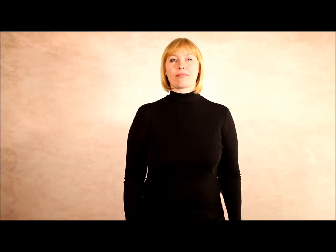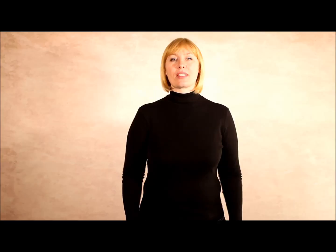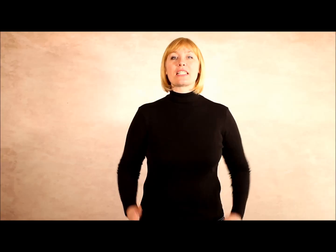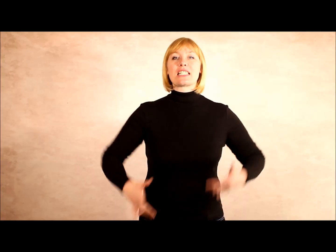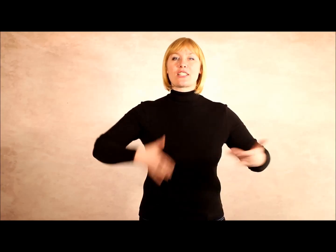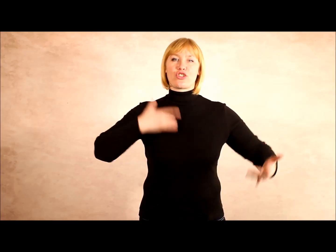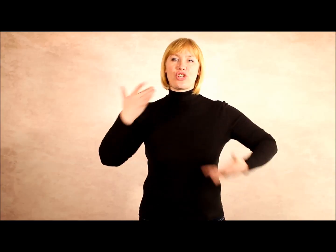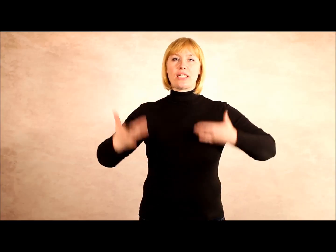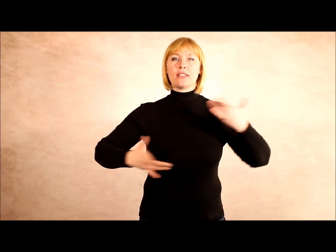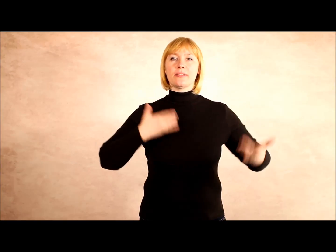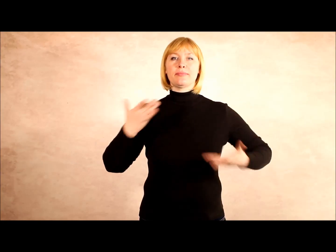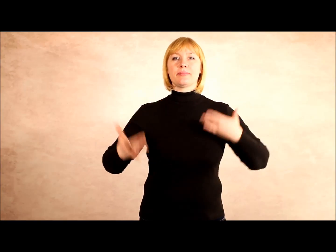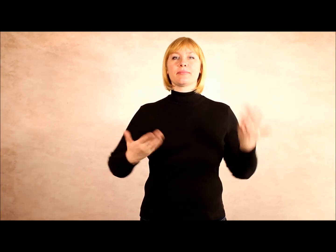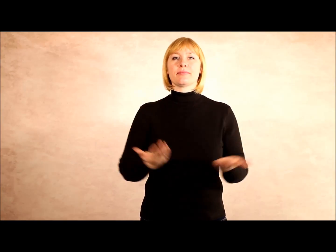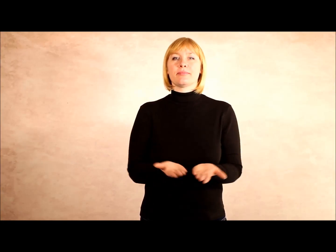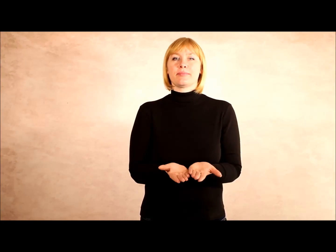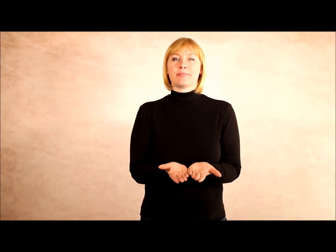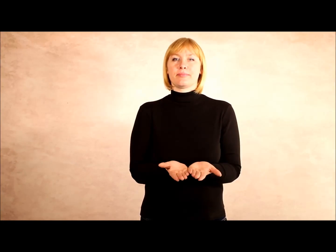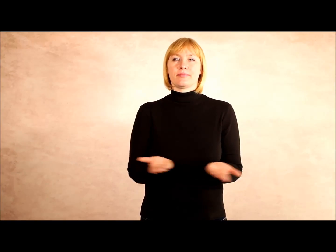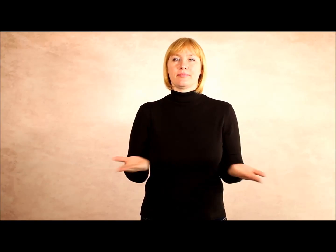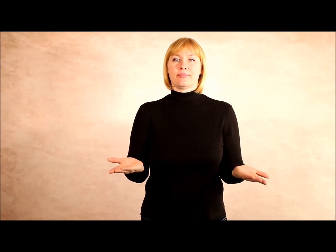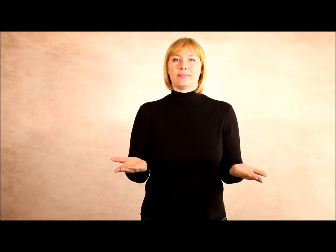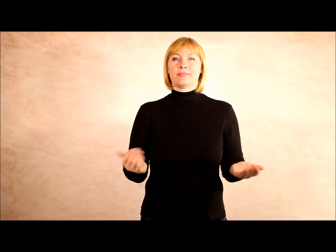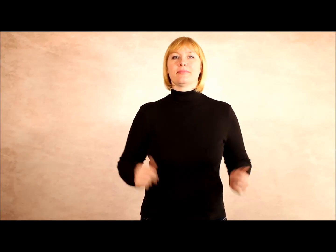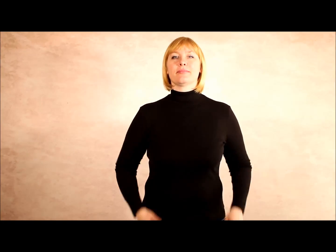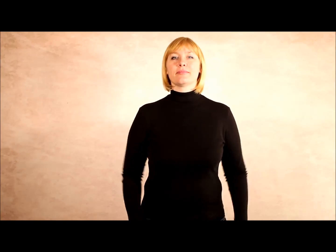Scenă